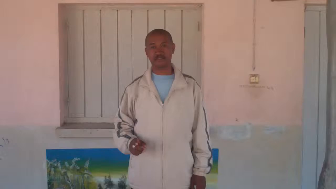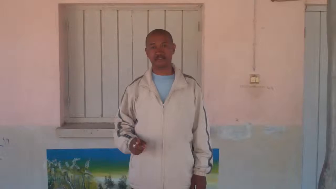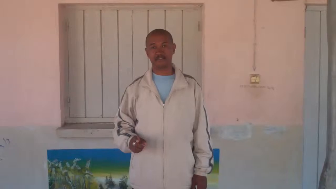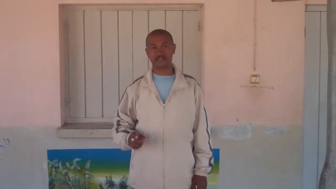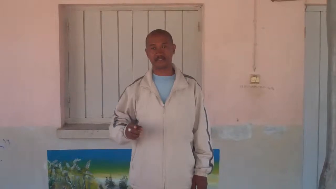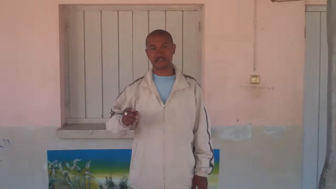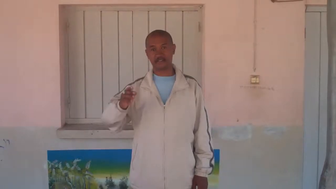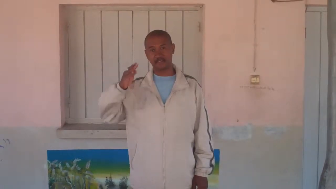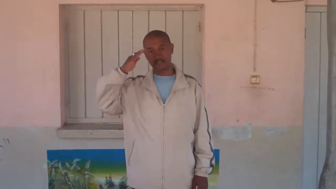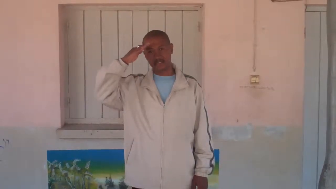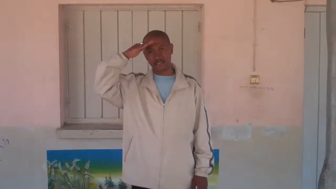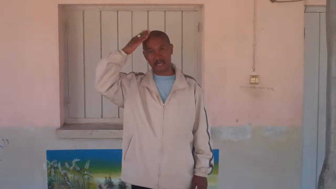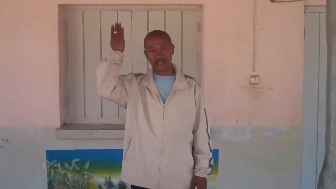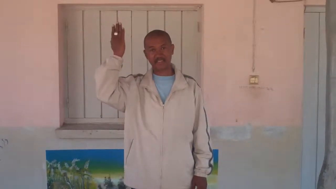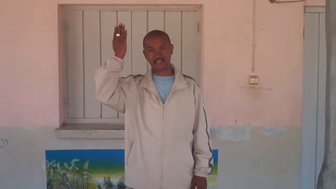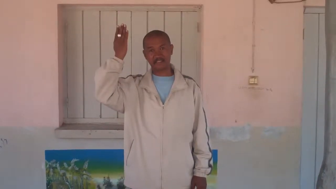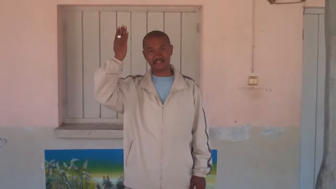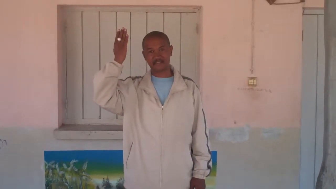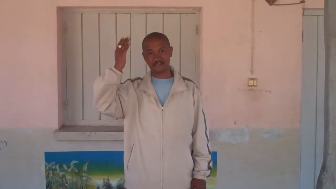lahy